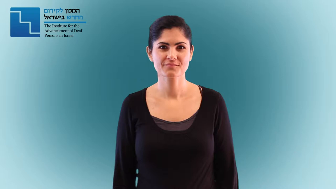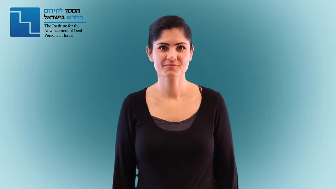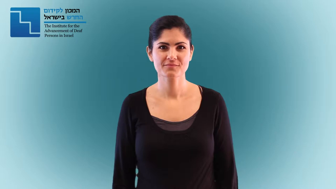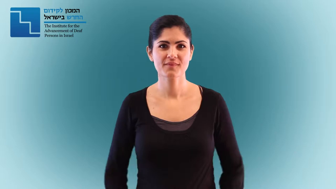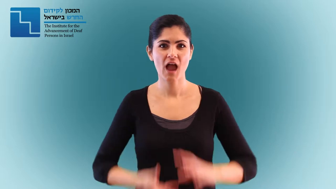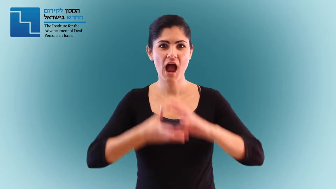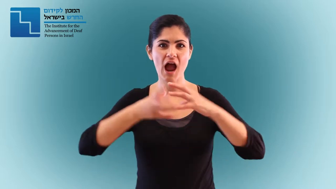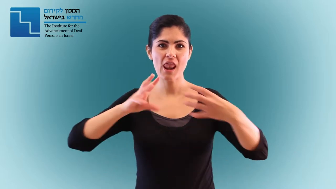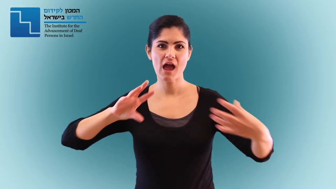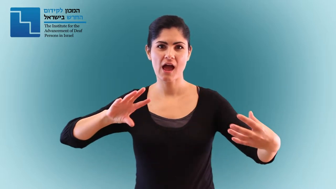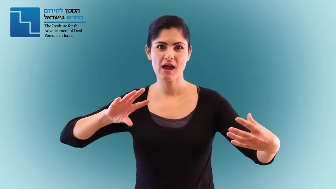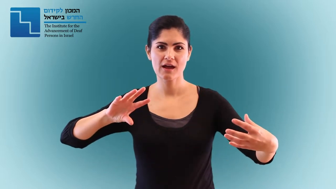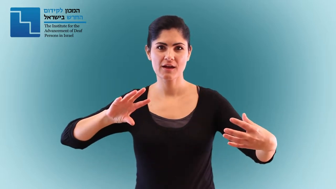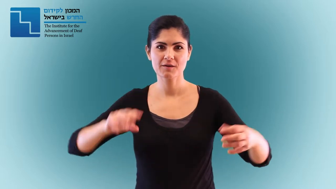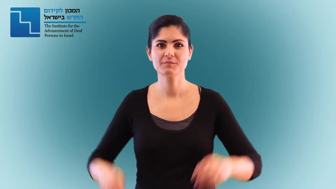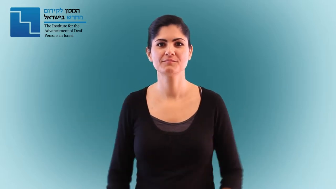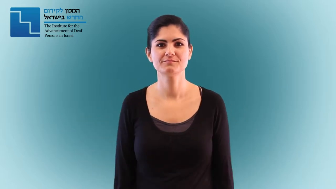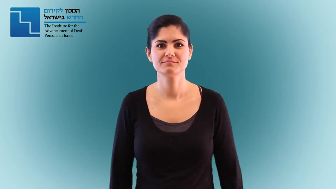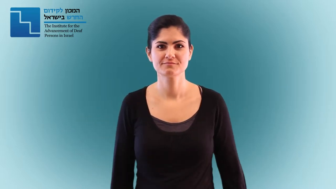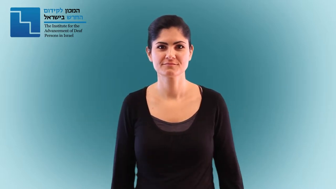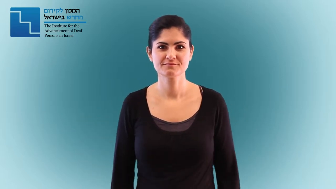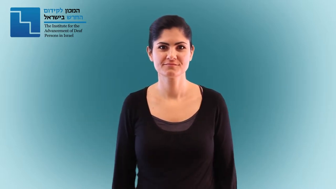חלה